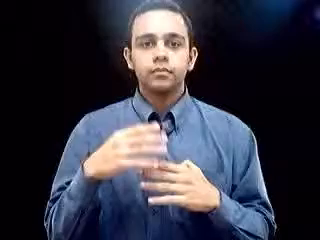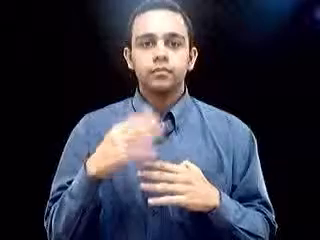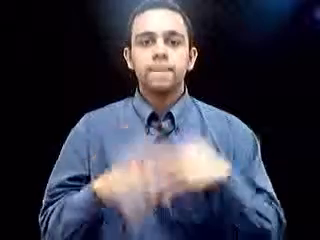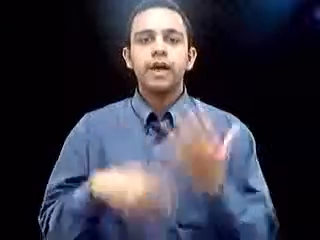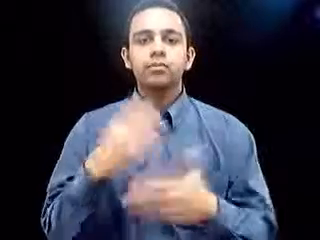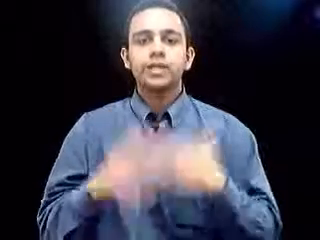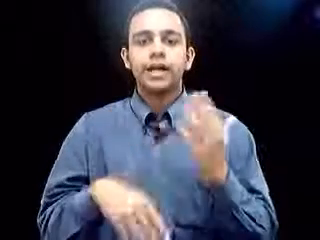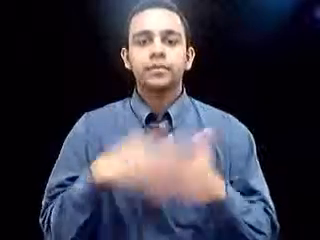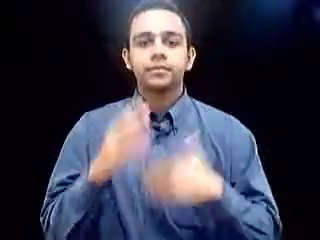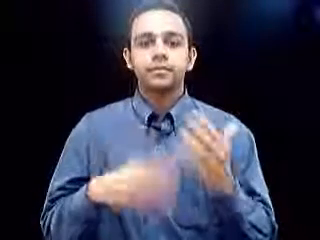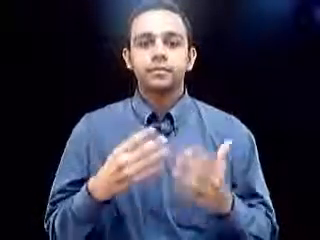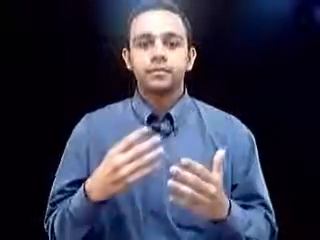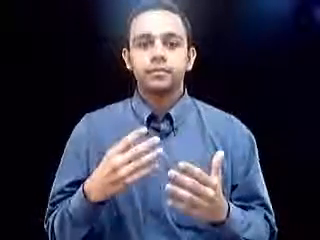baguncar